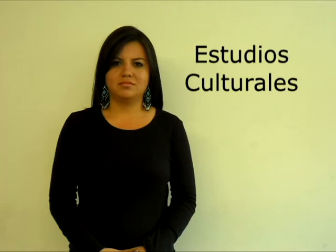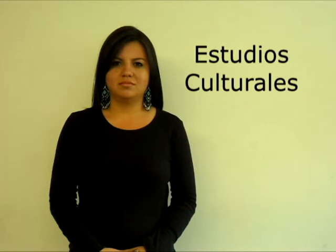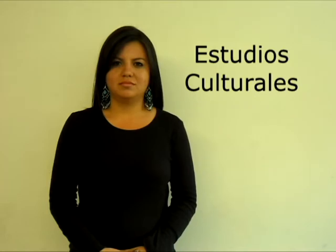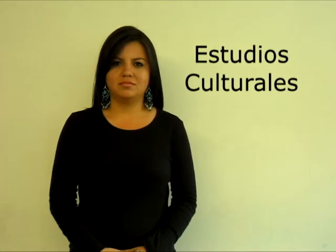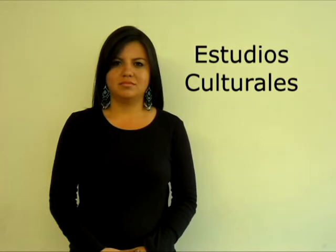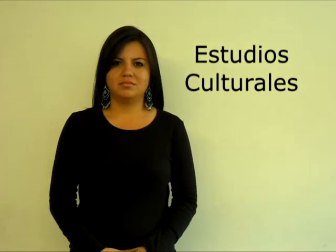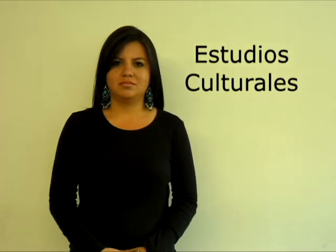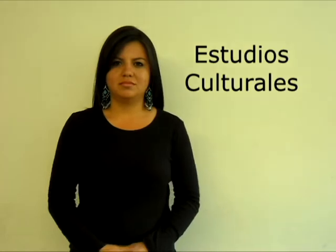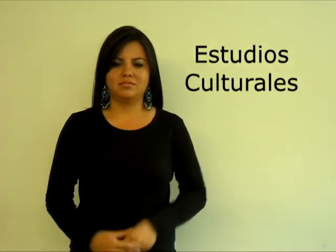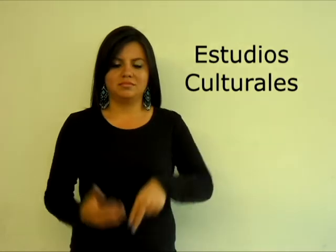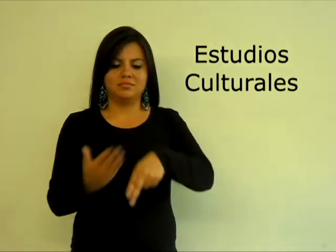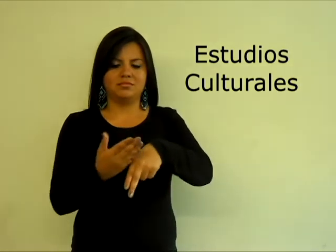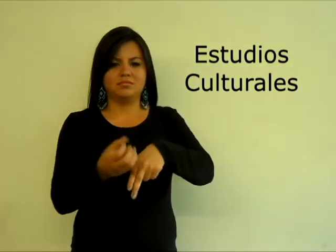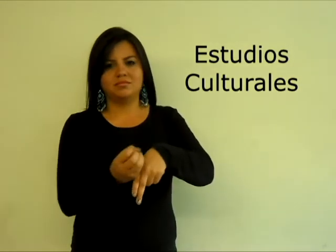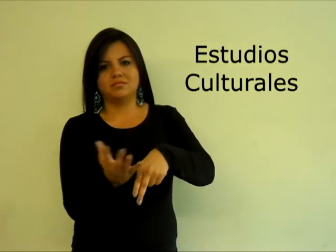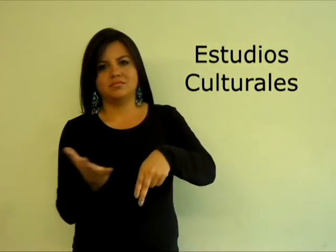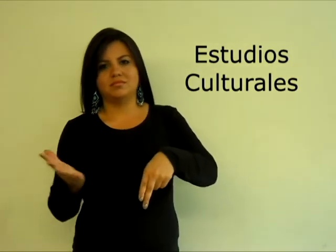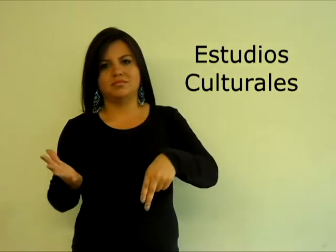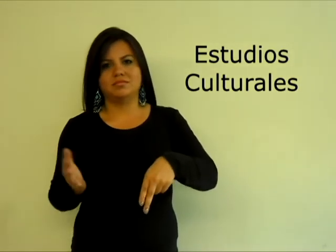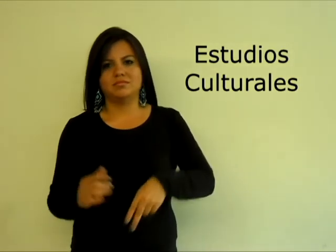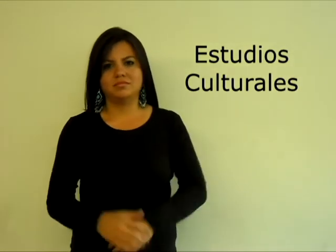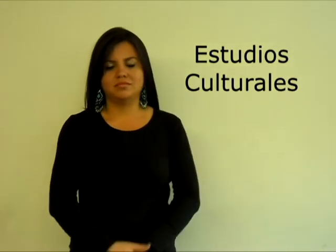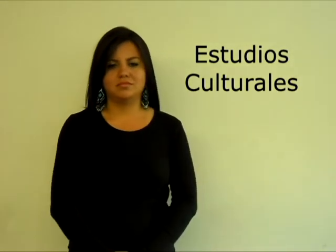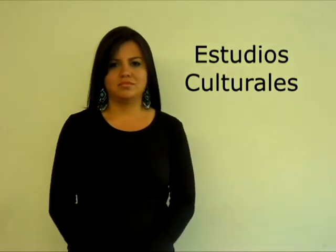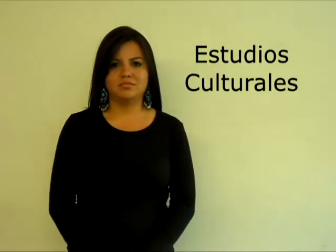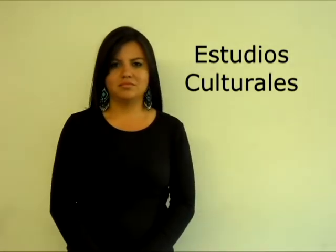Estudios Culturales